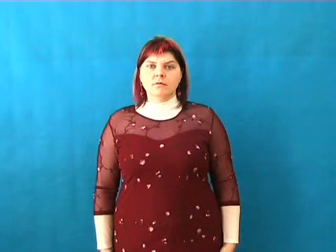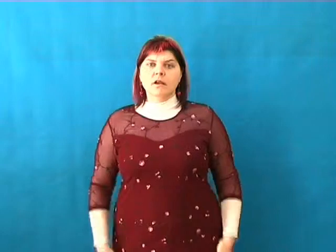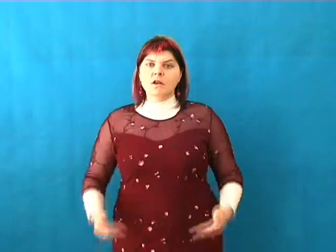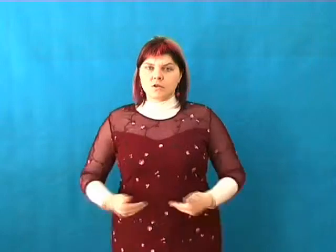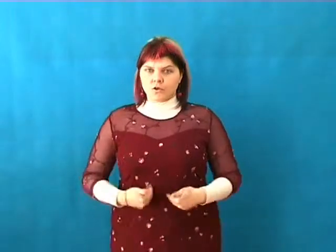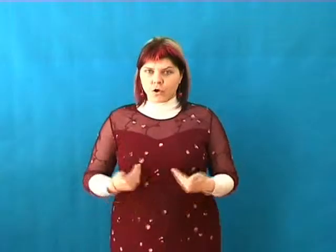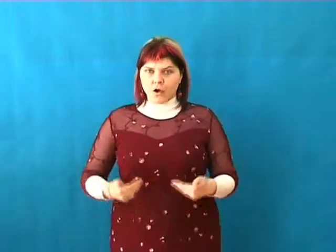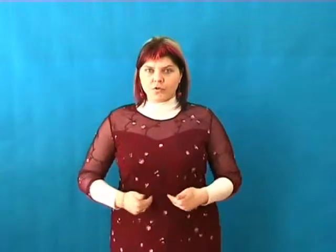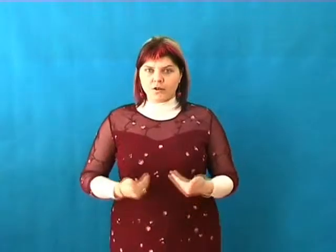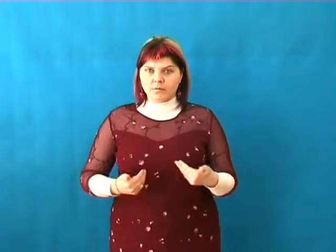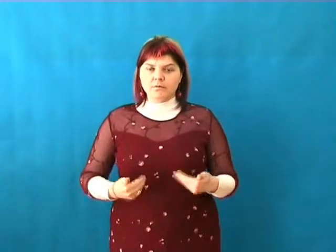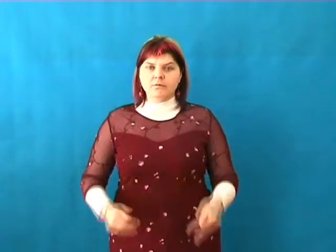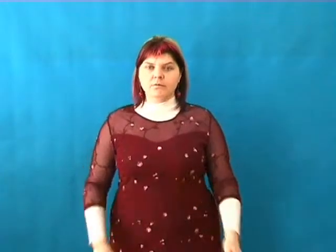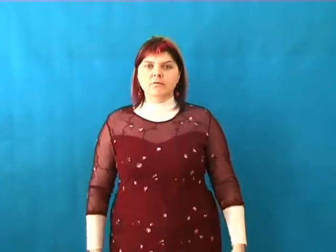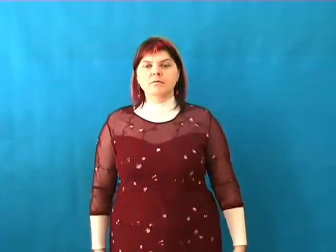zdrowy